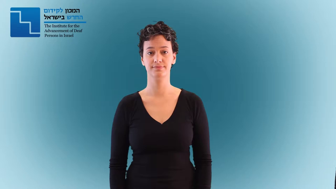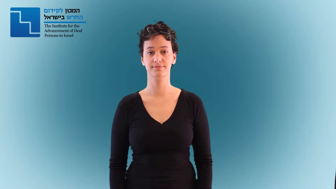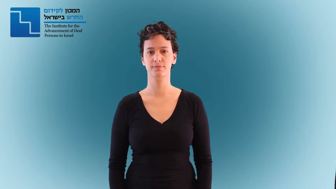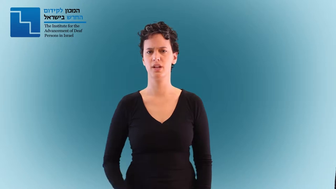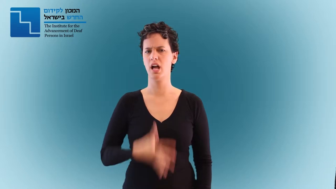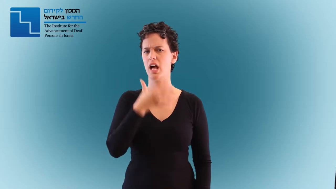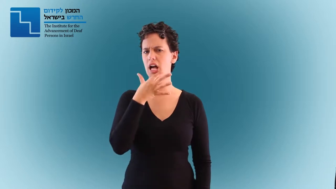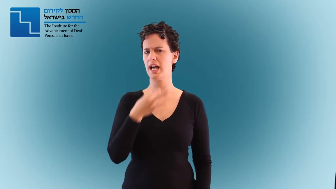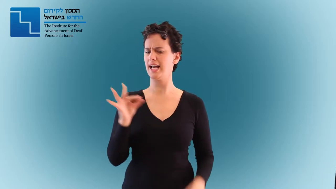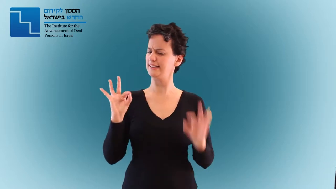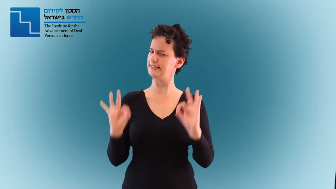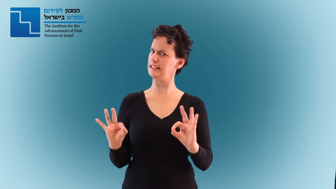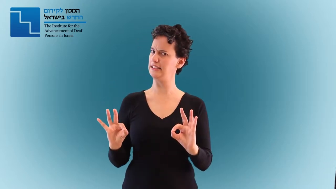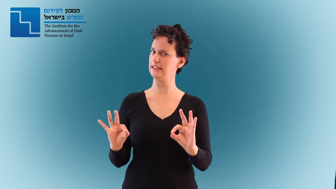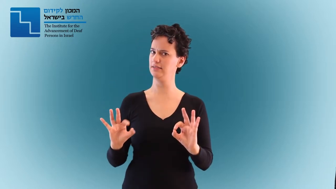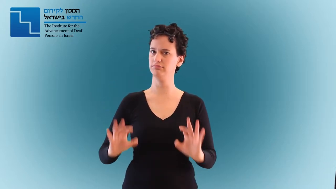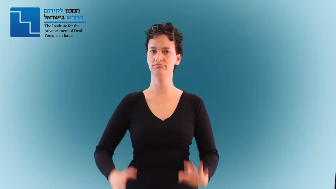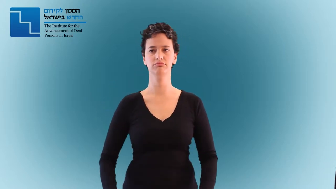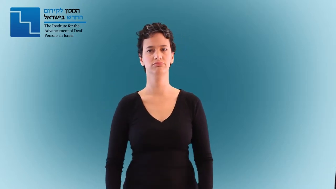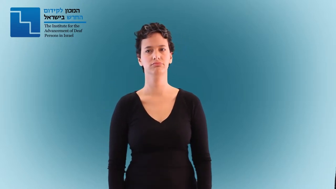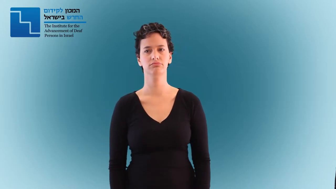רציני